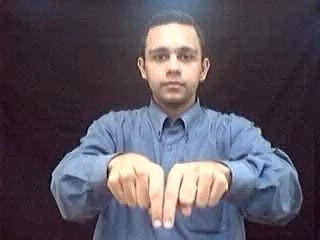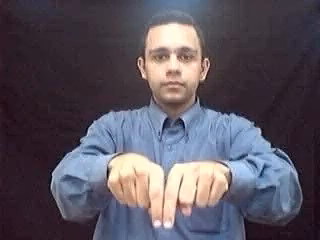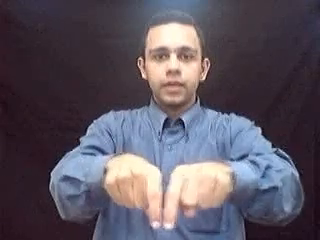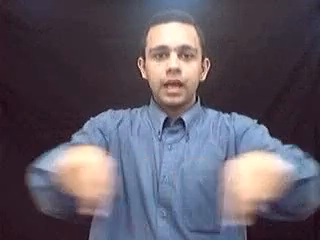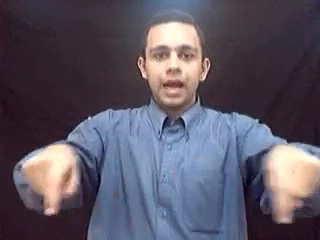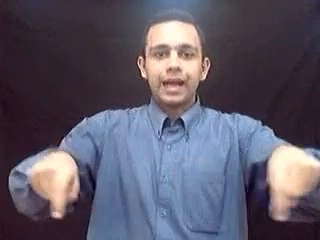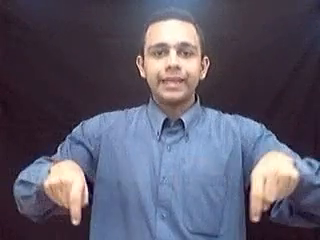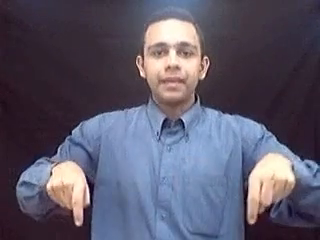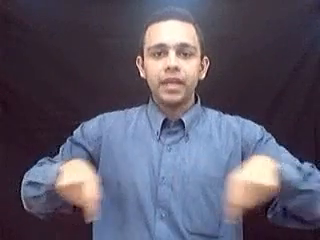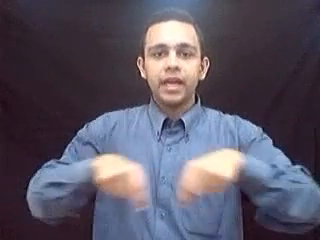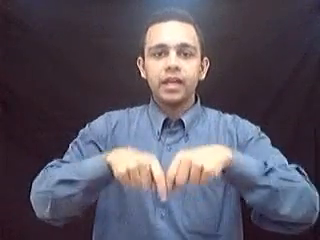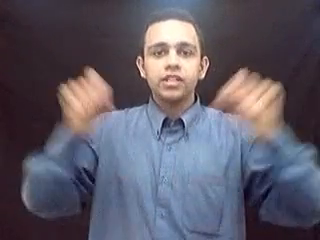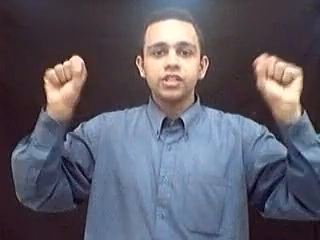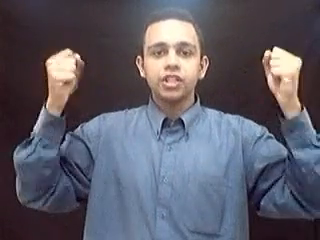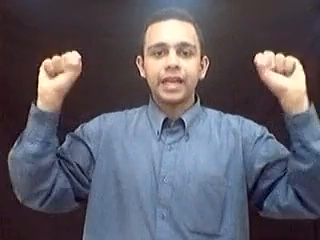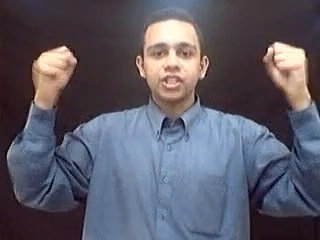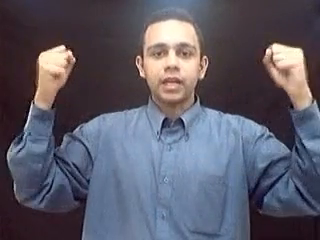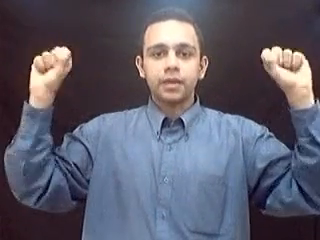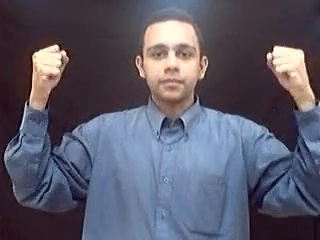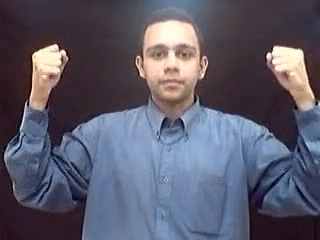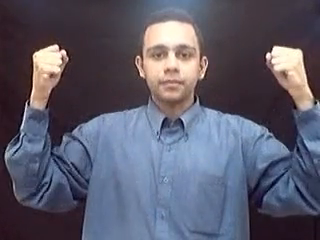academia de ginastica